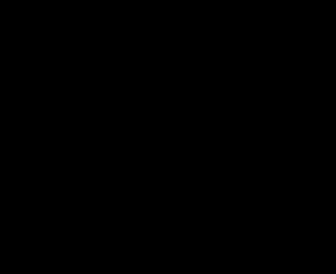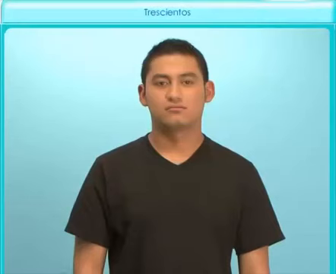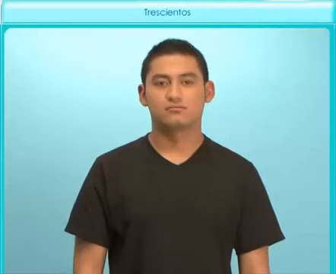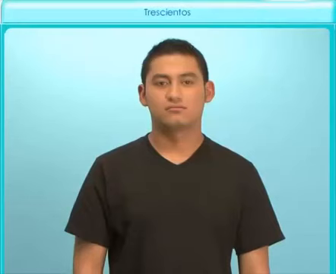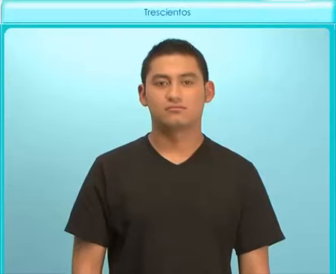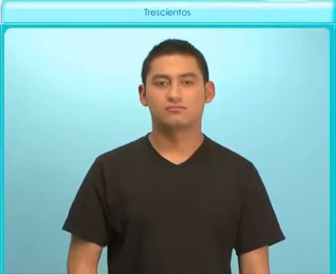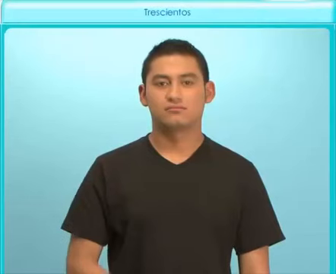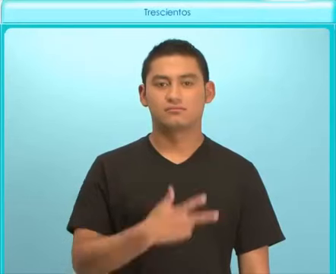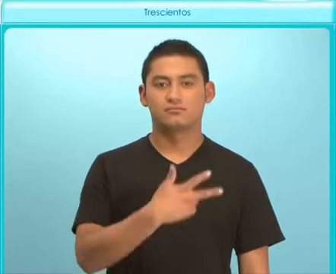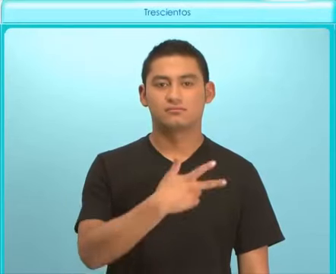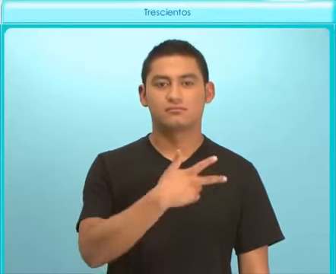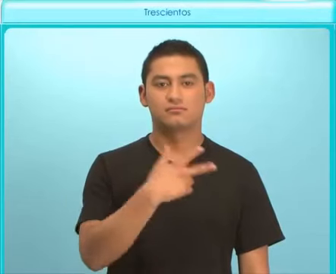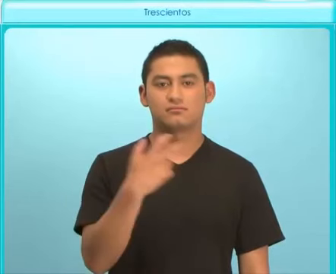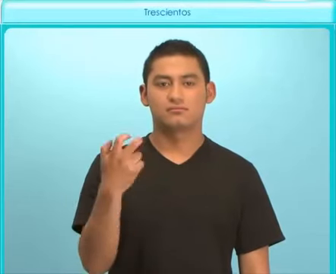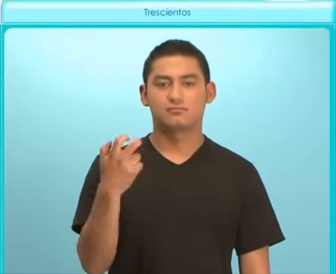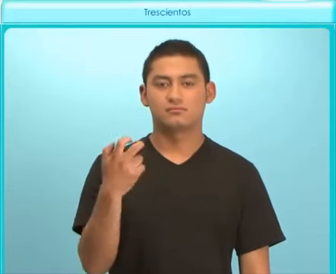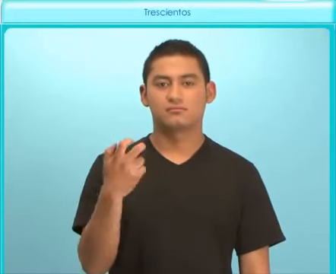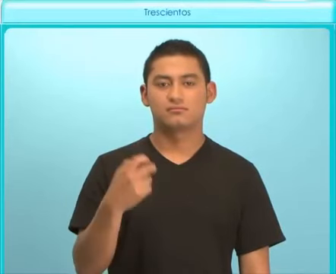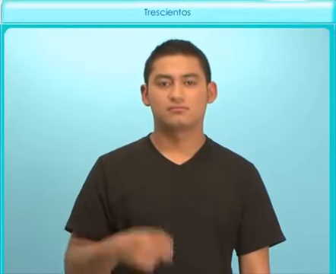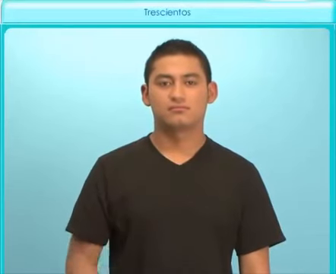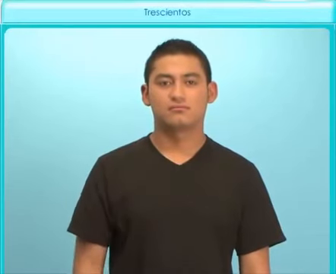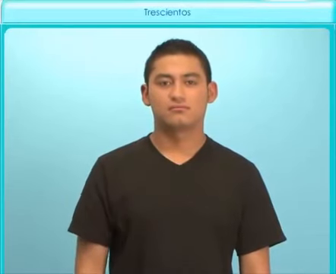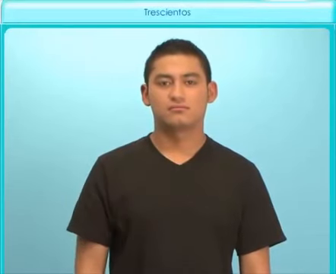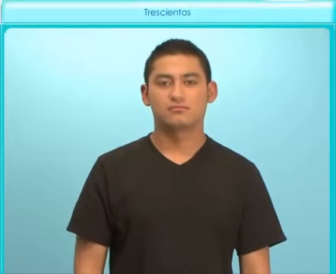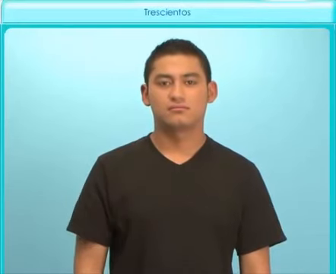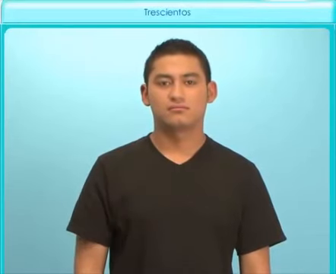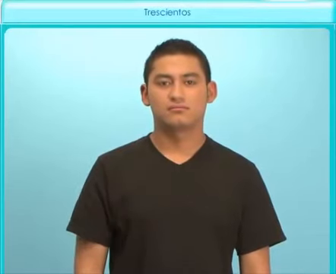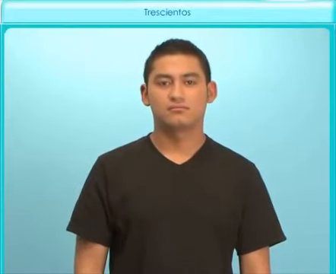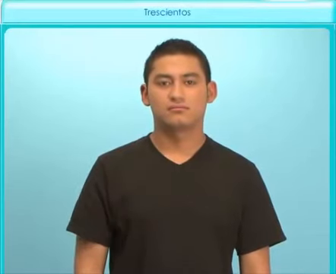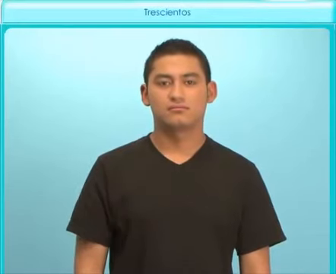TRESCIENTOS